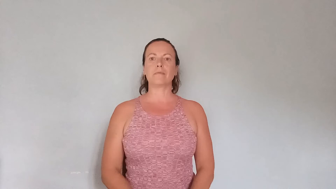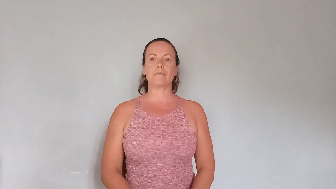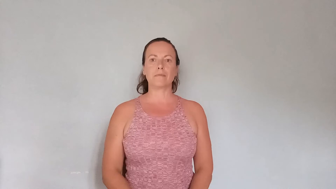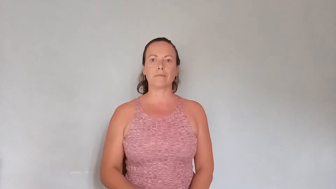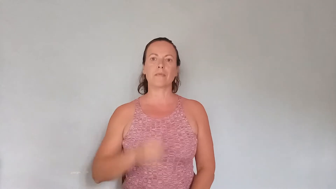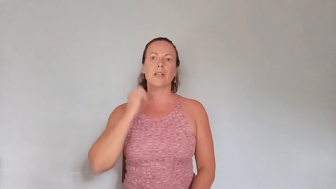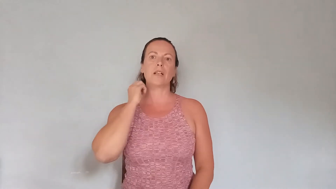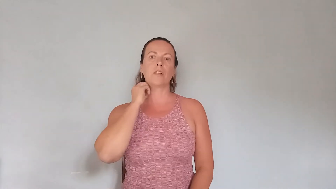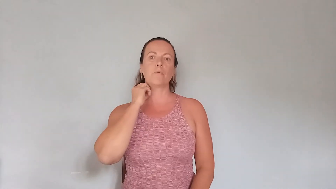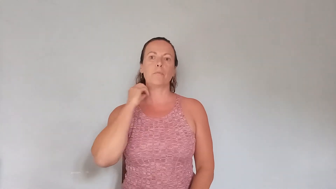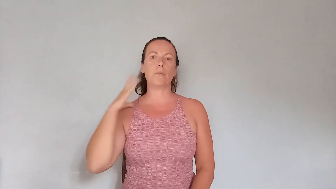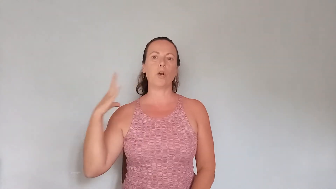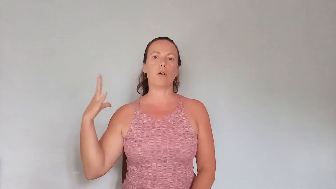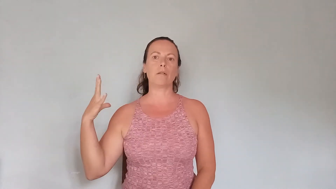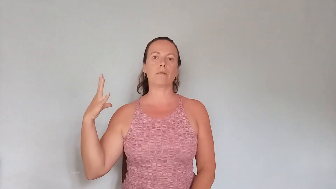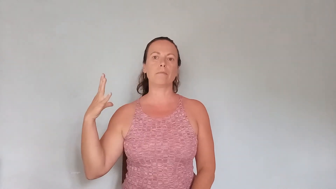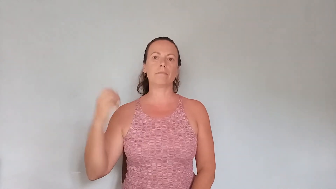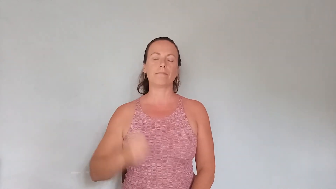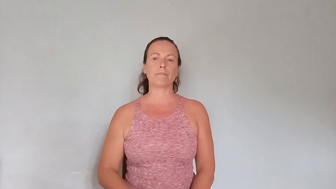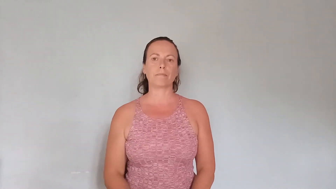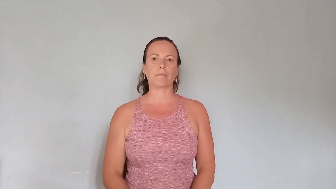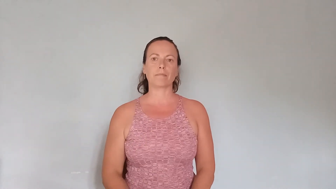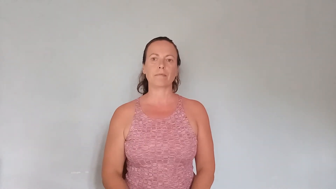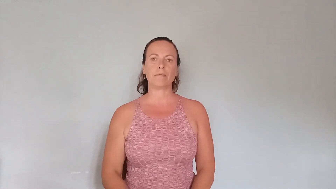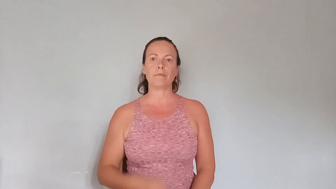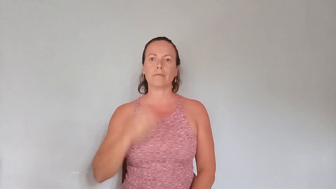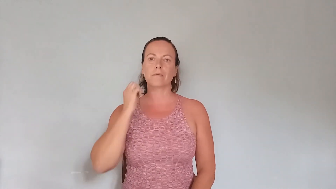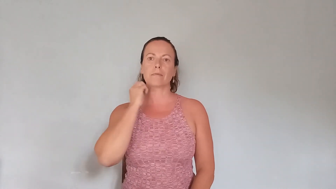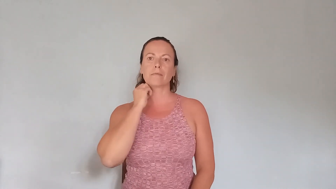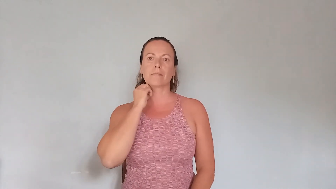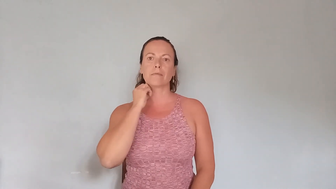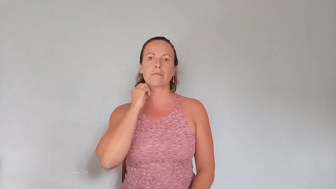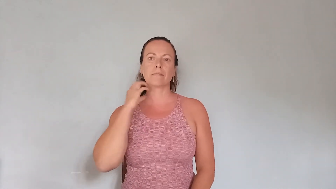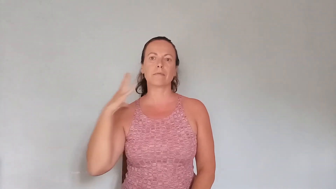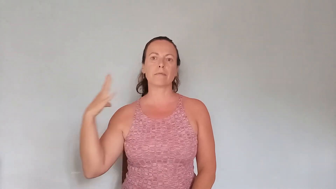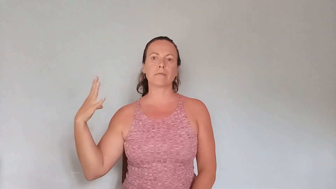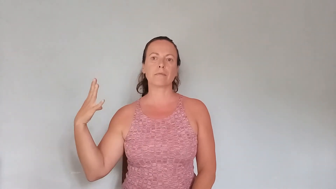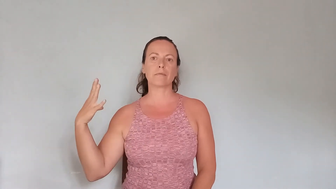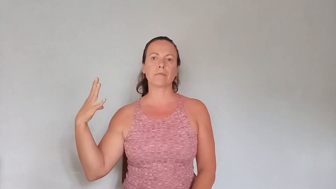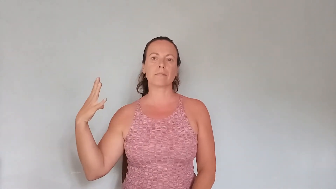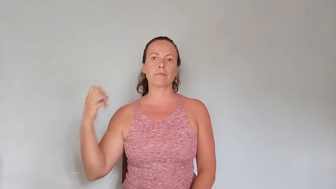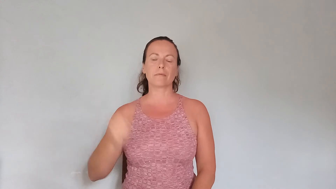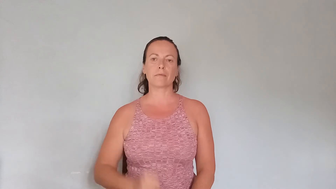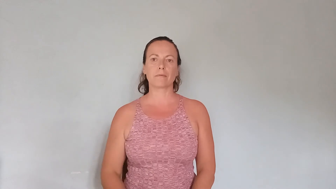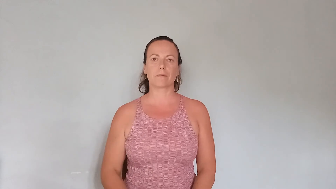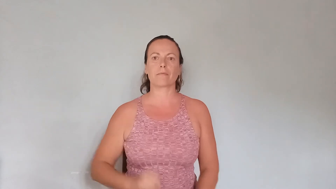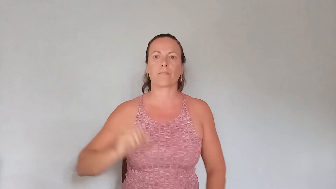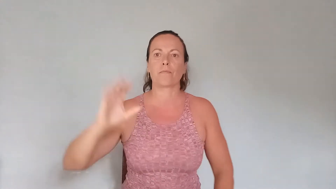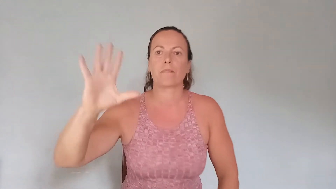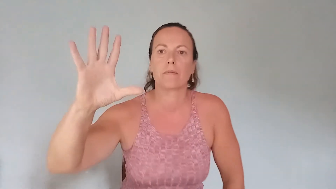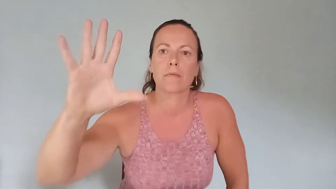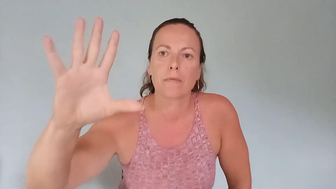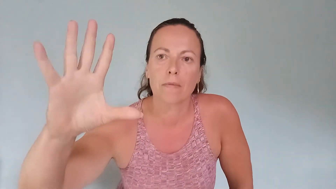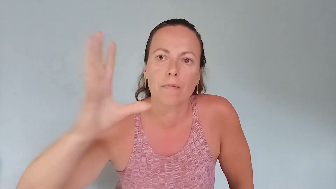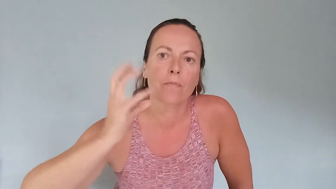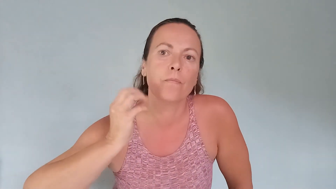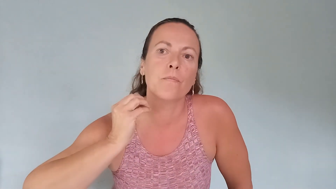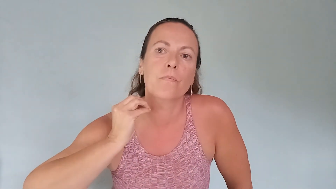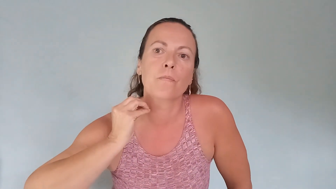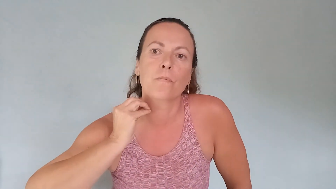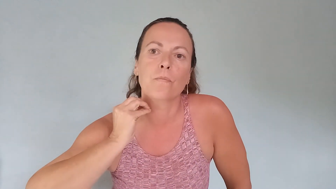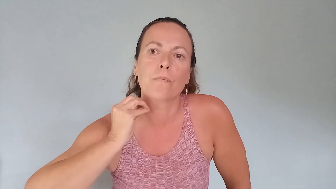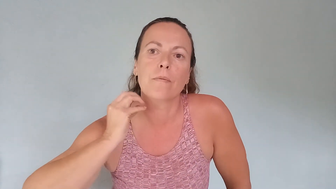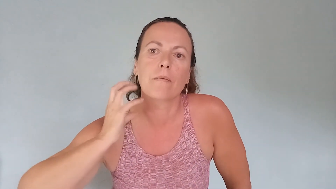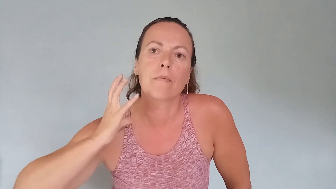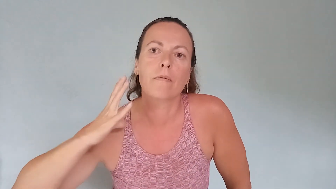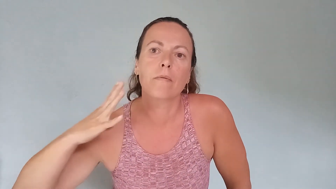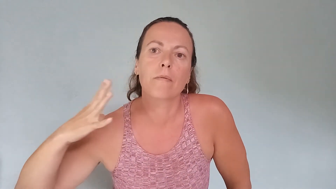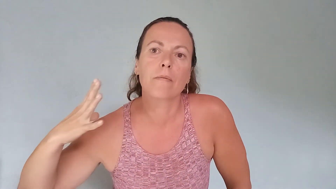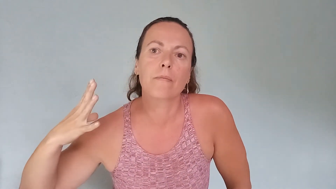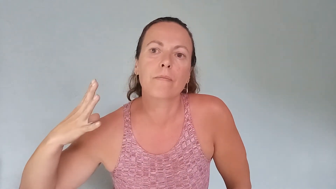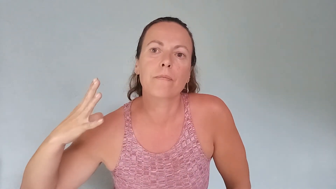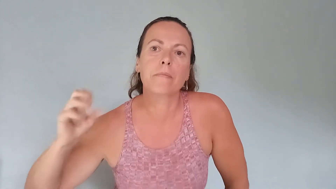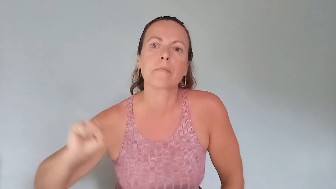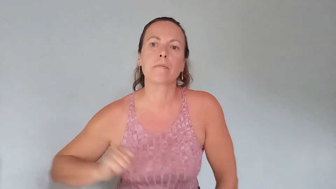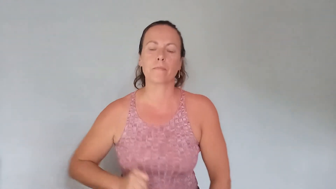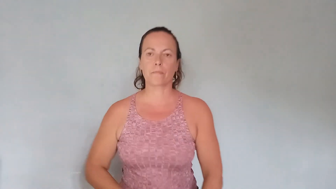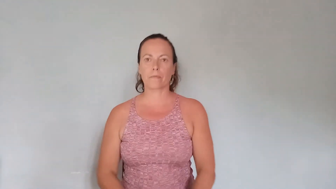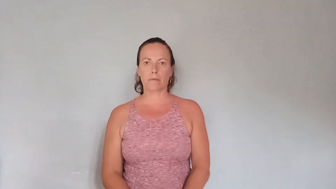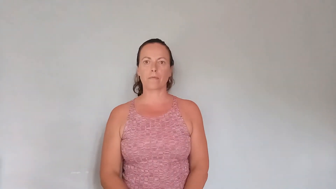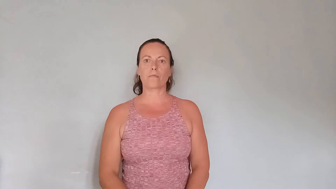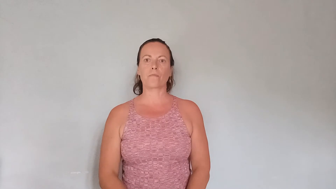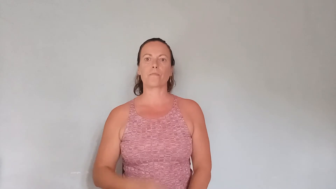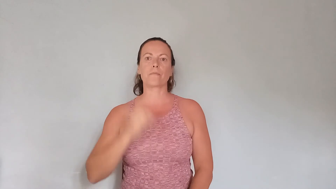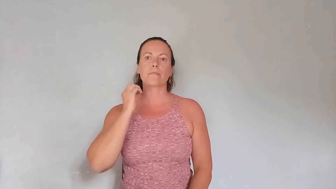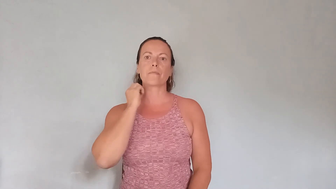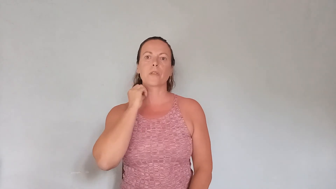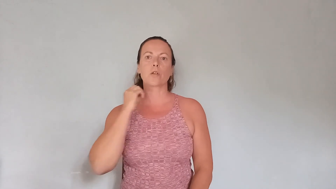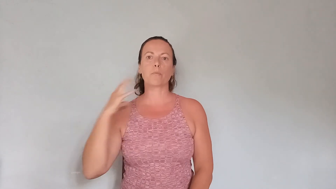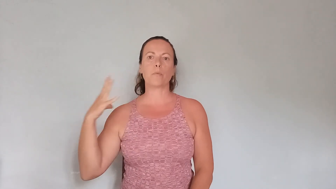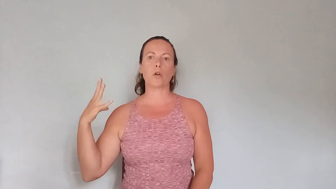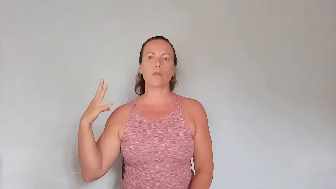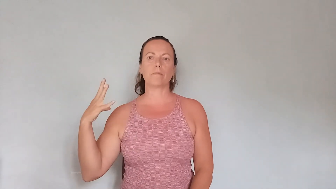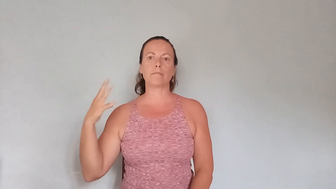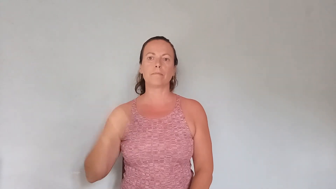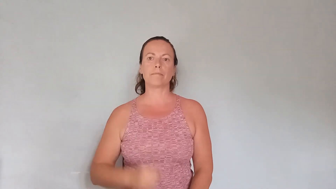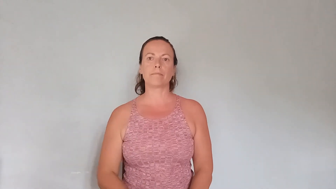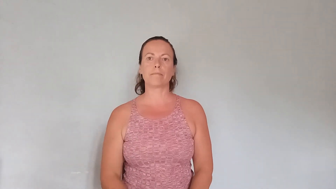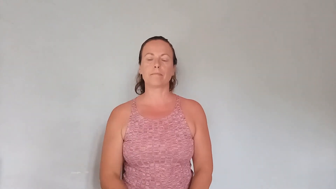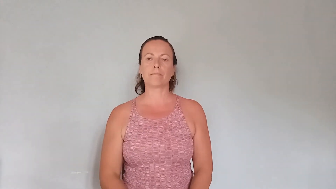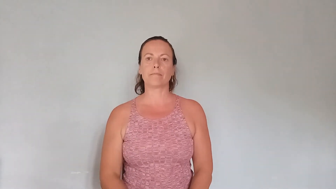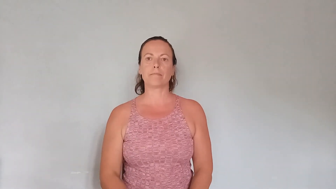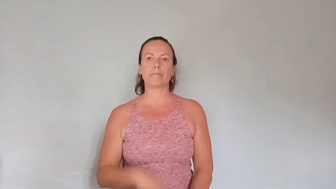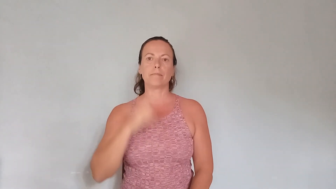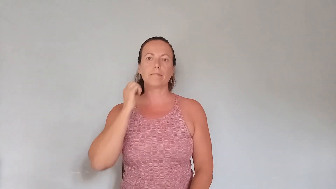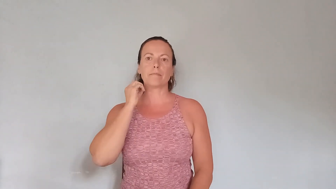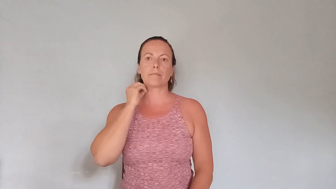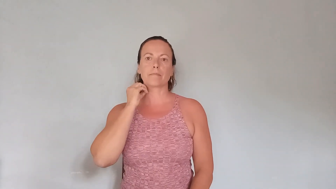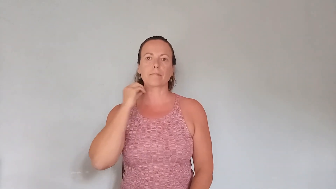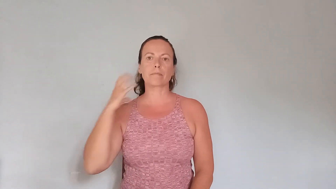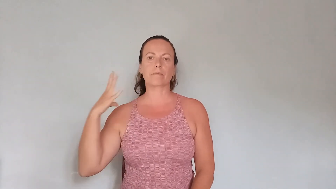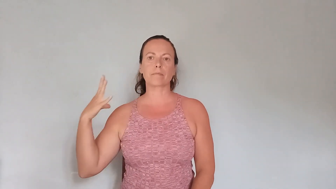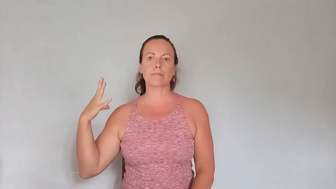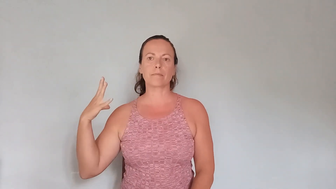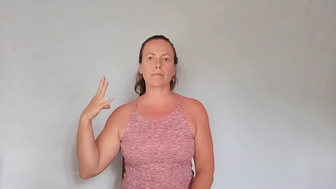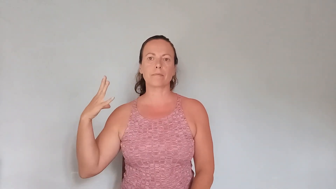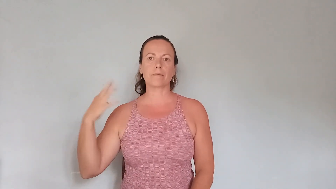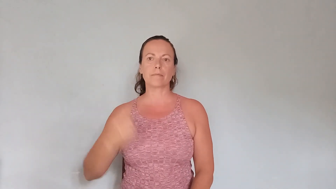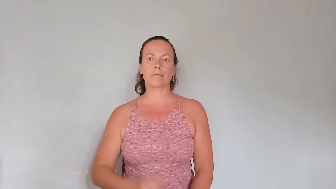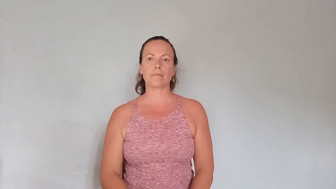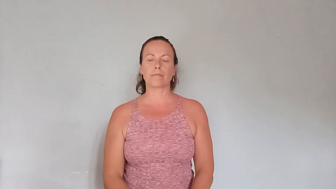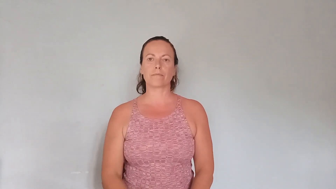BLANC